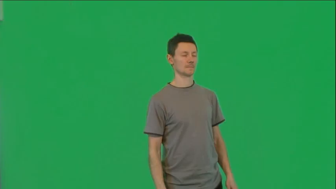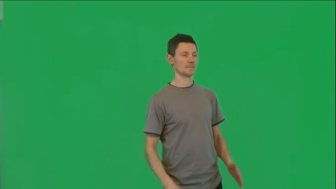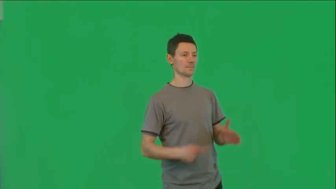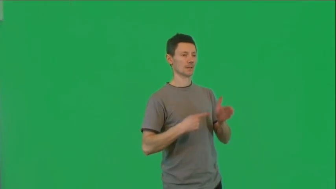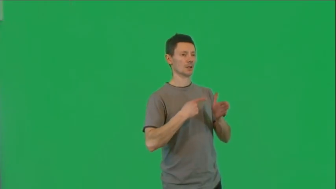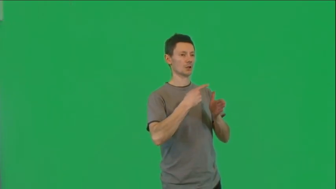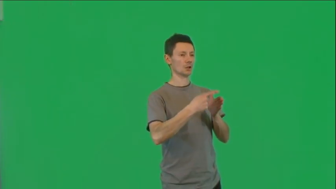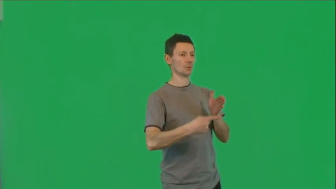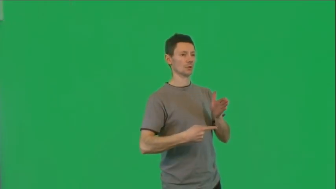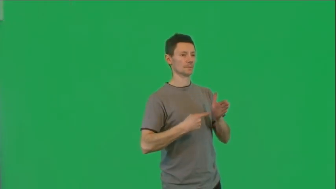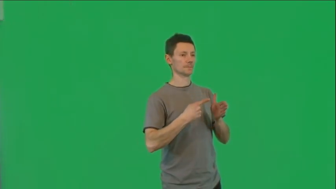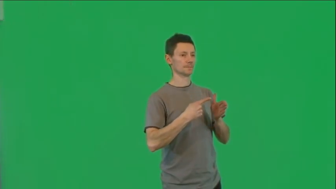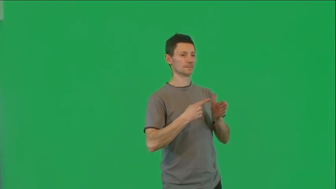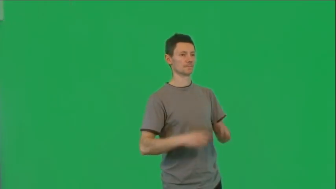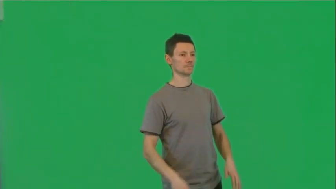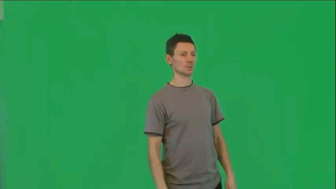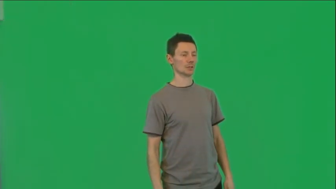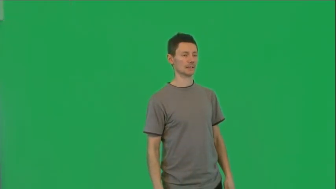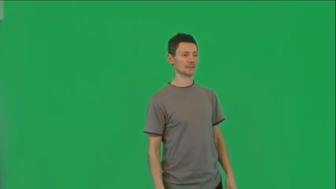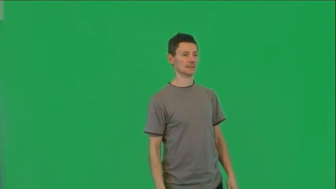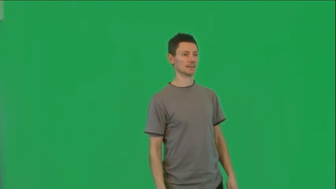koło